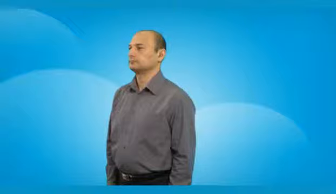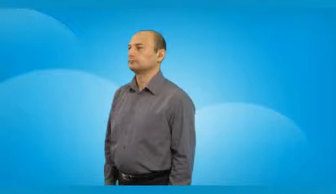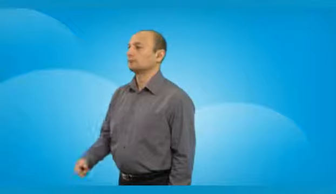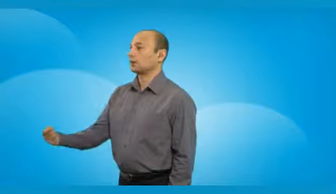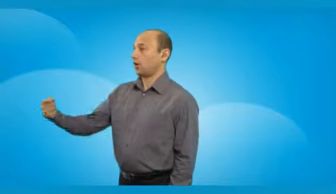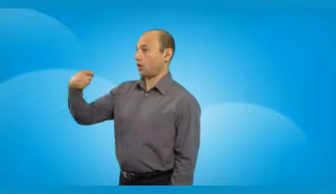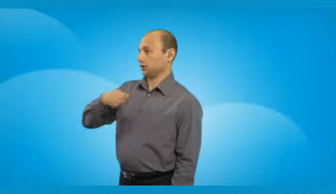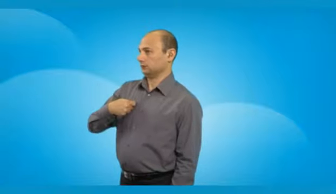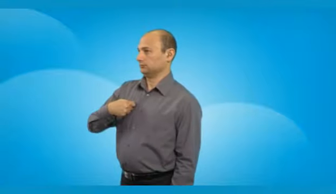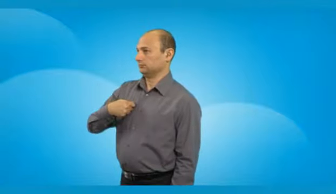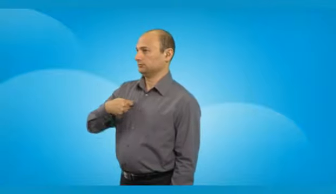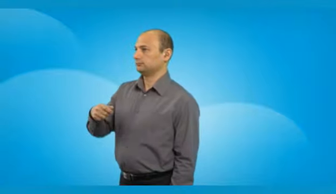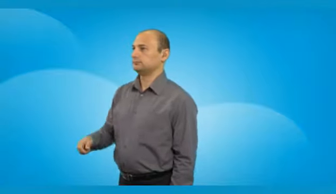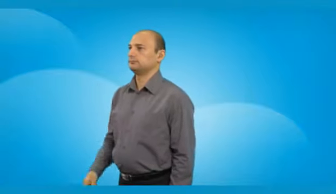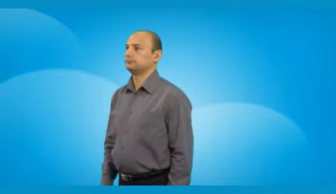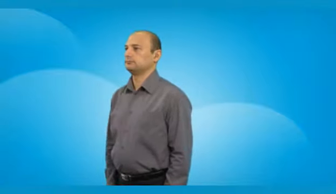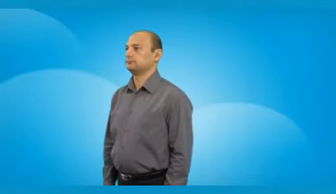Ad (nekem)